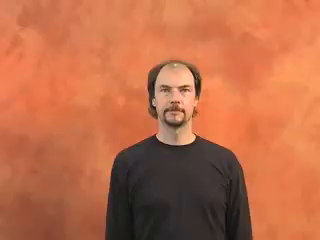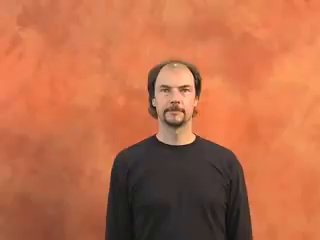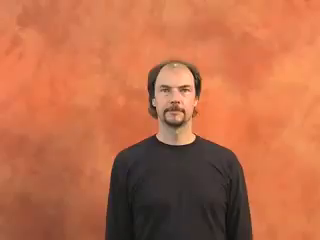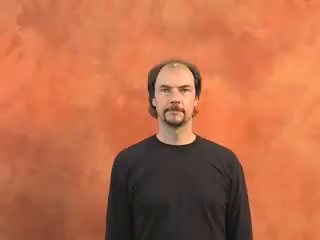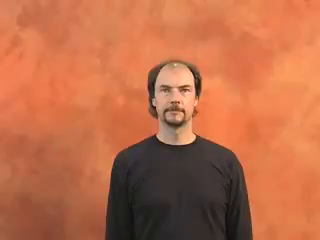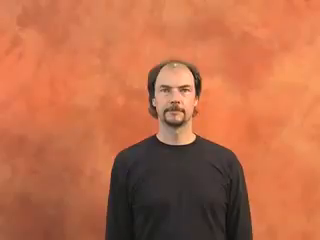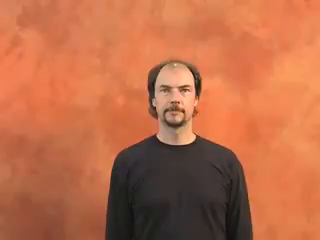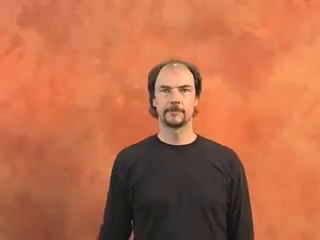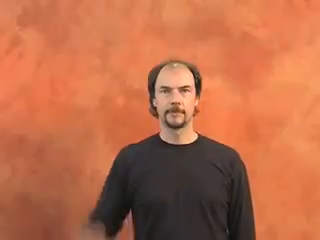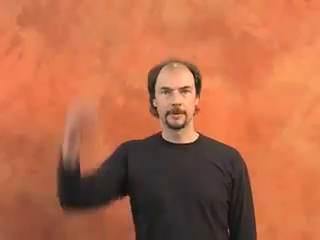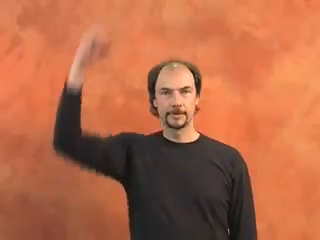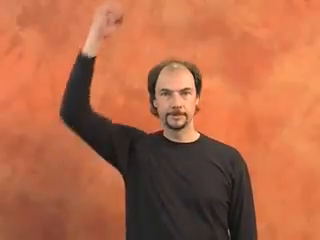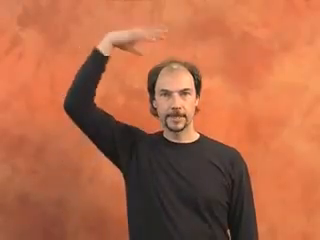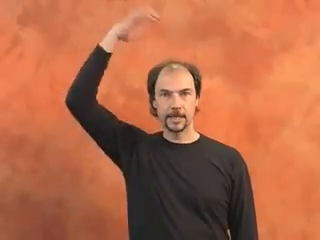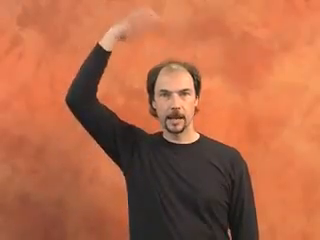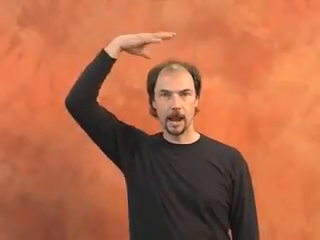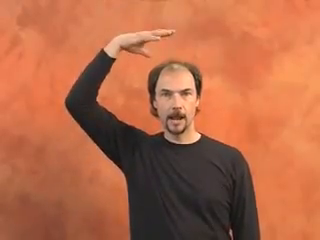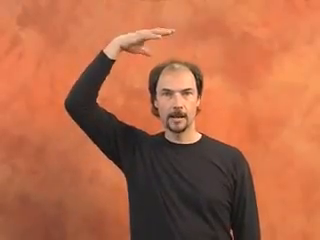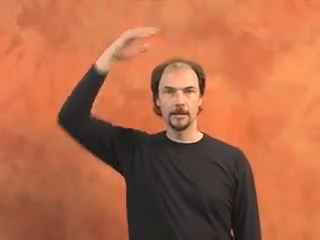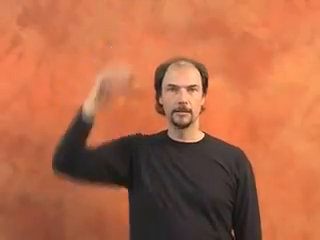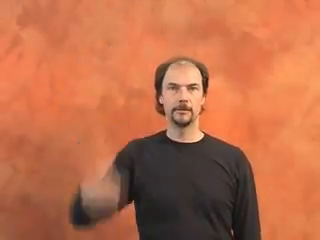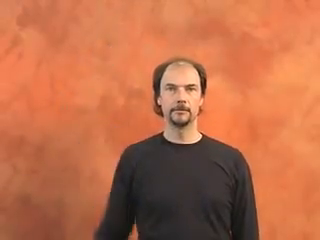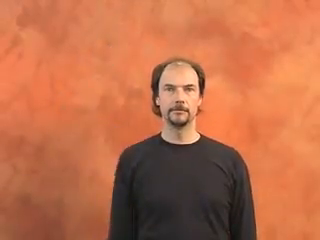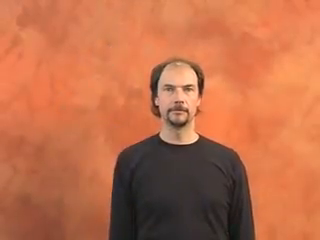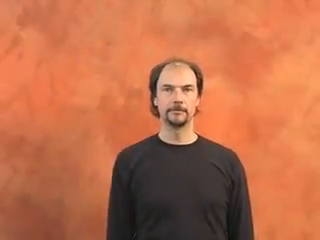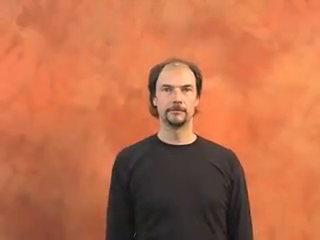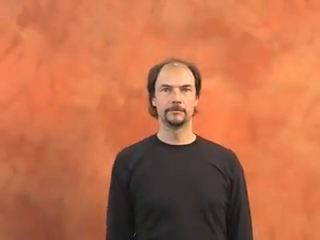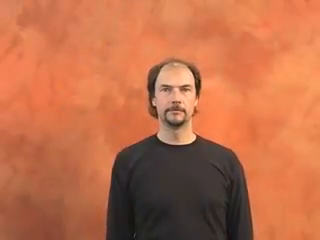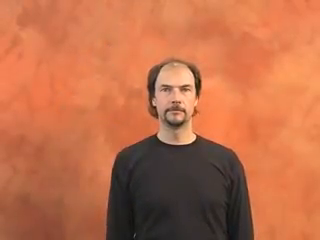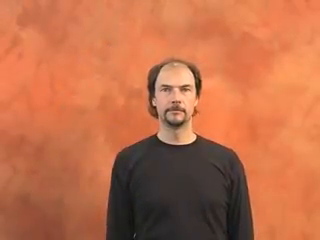sprcha